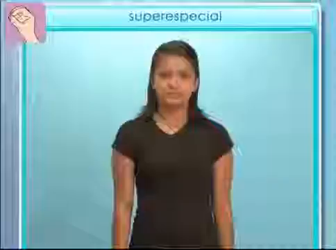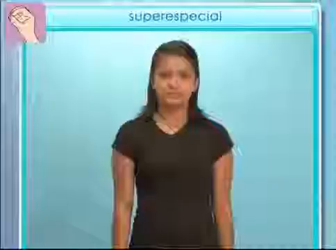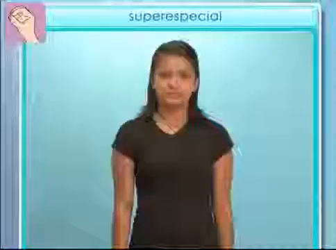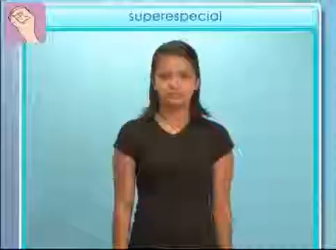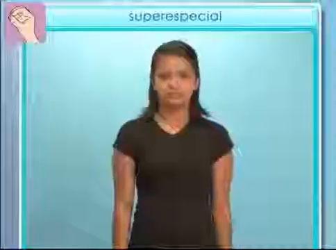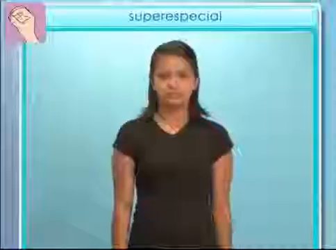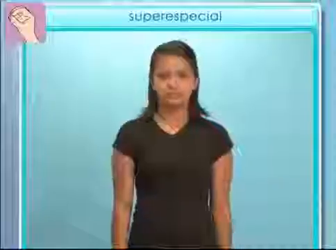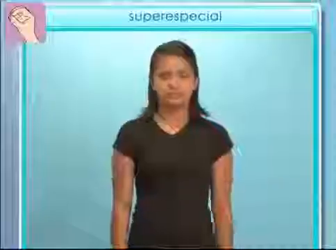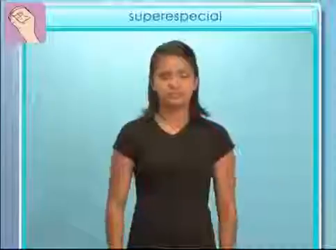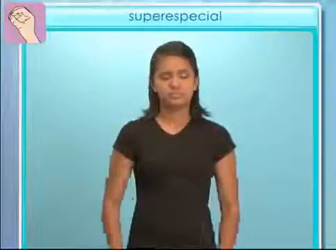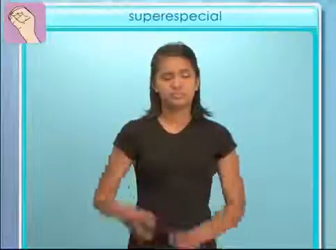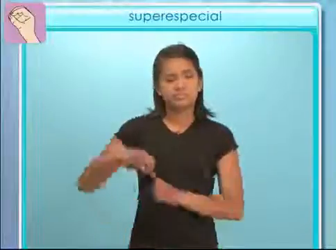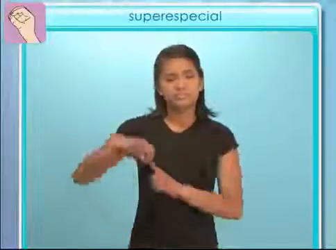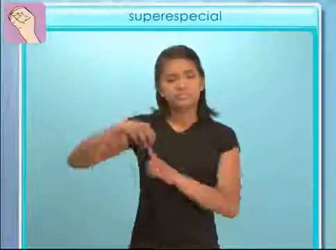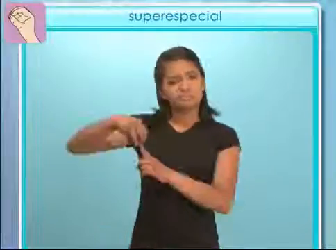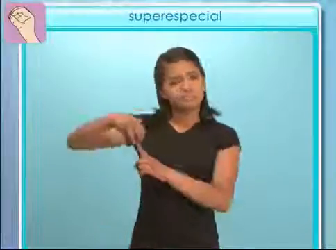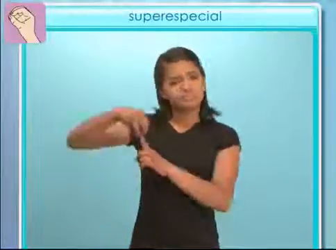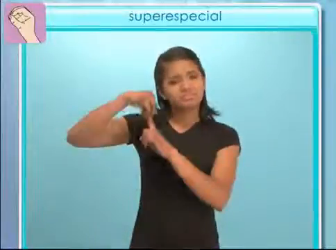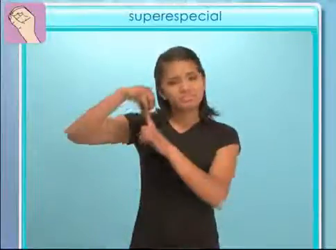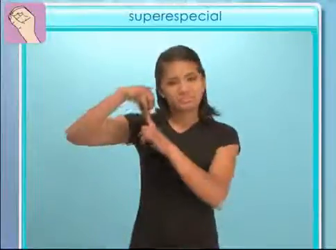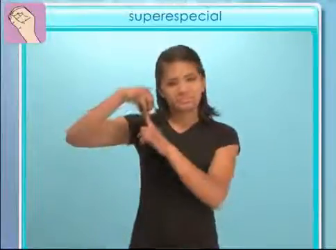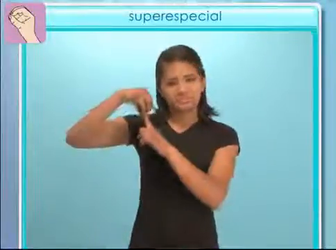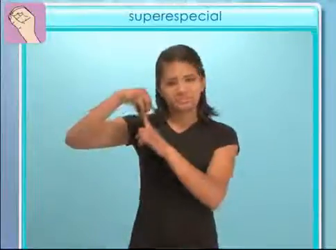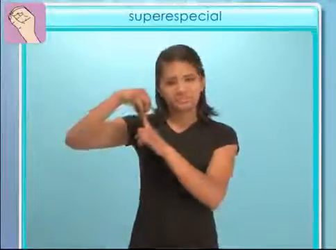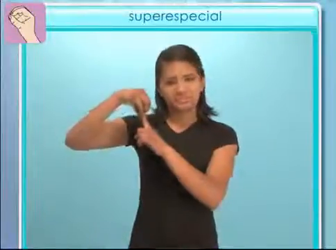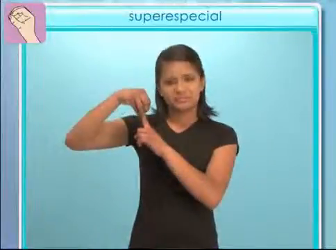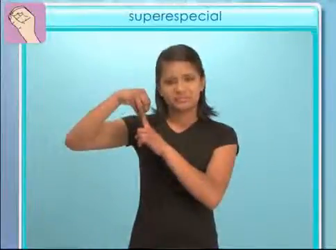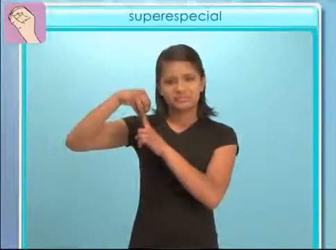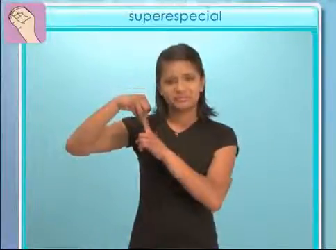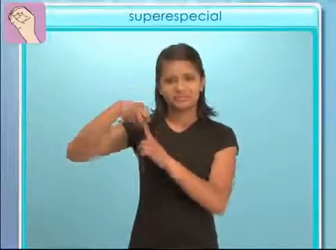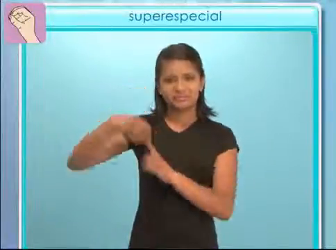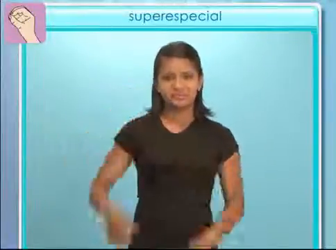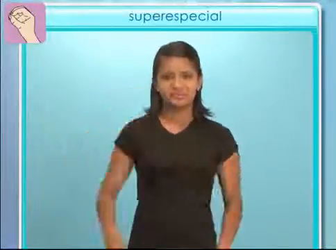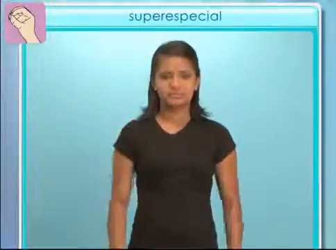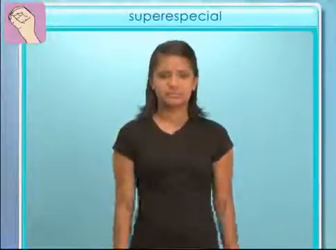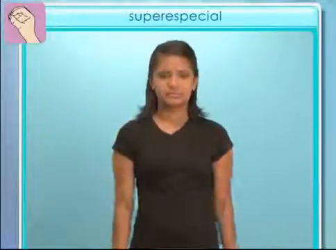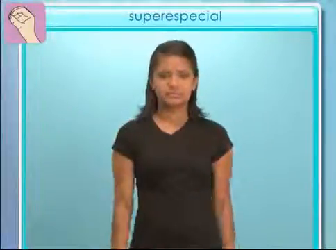SUPERESPECIAL